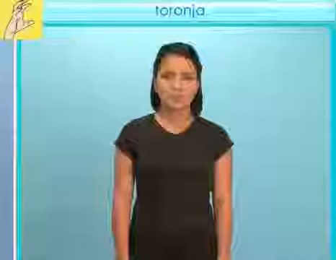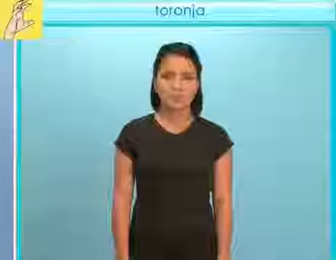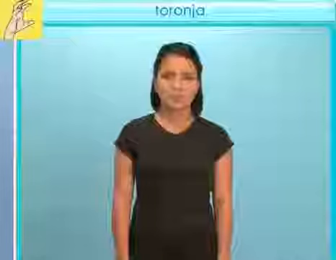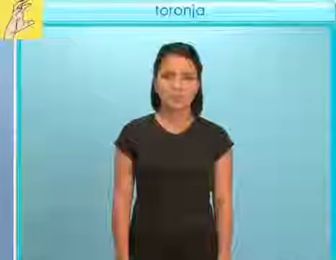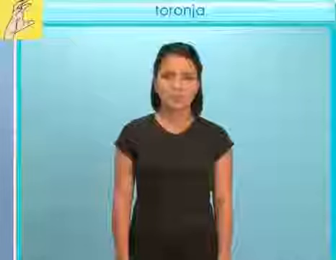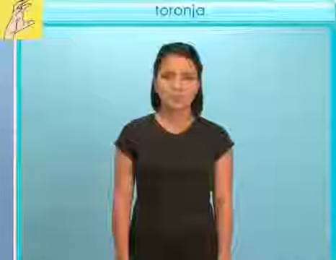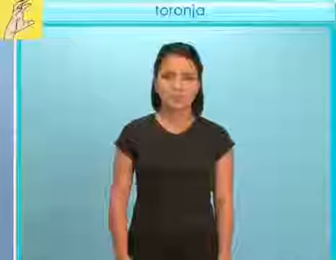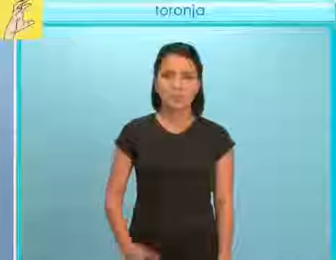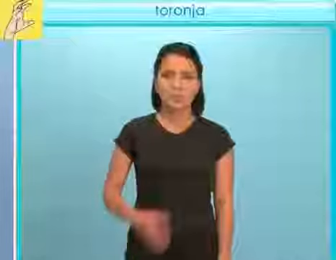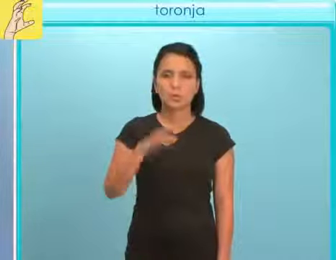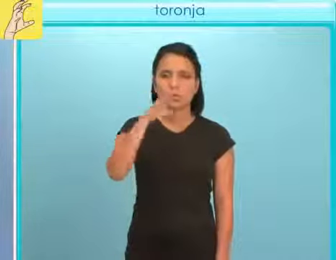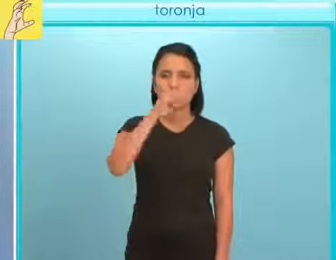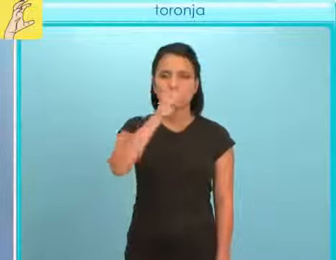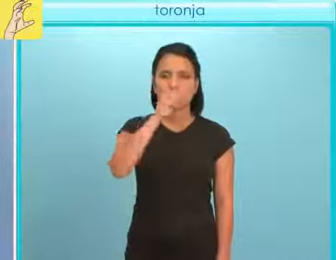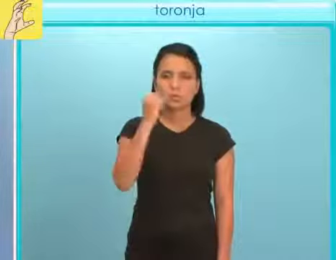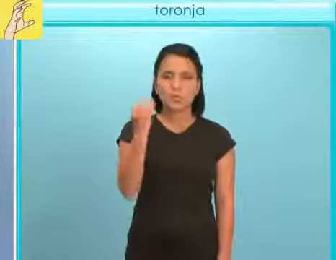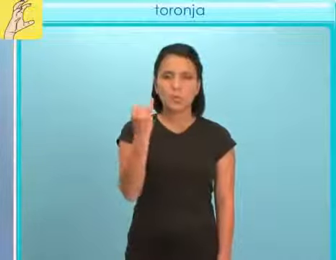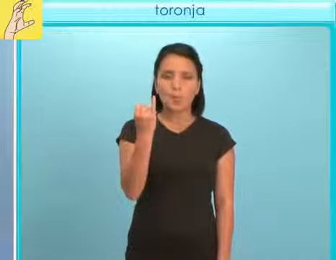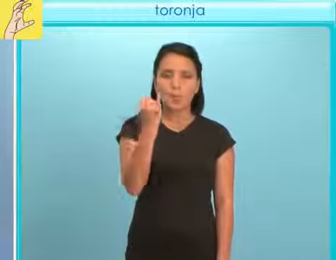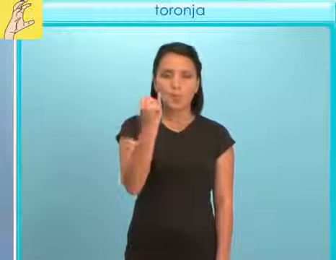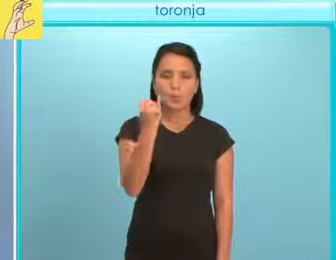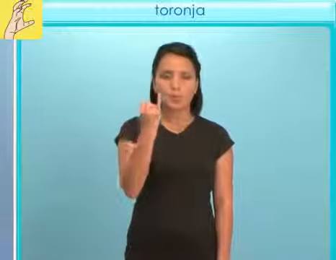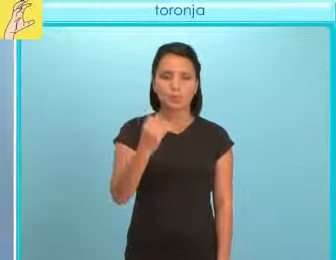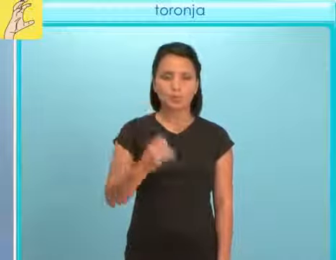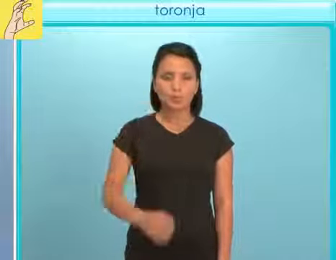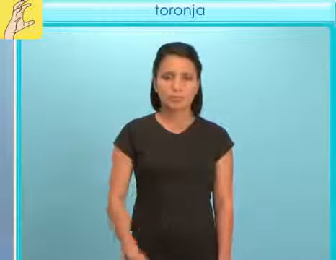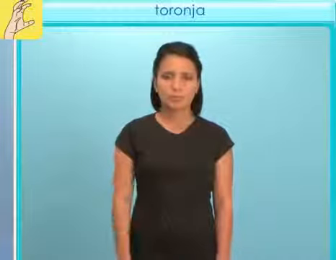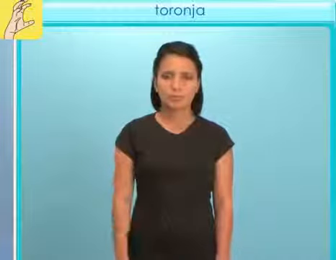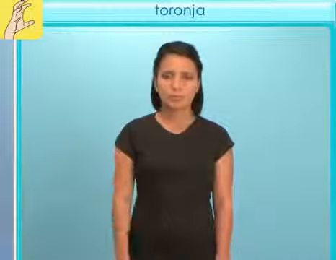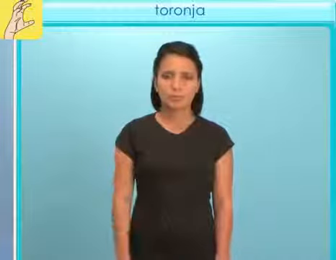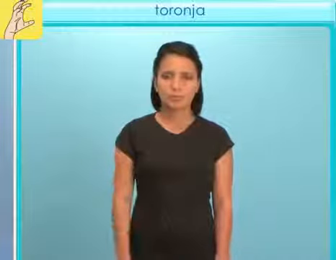TORONJA